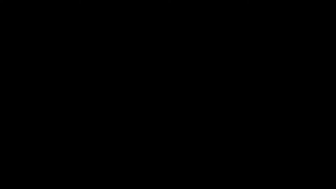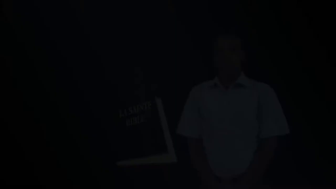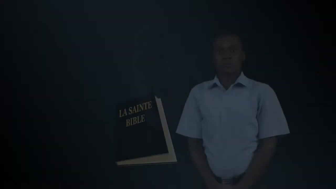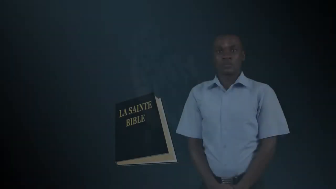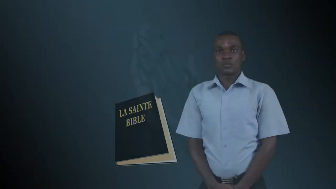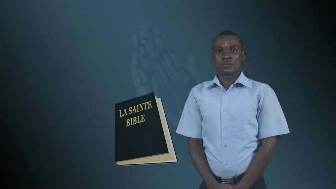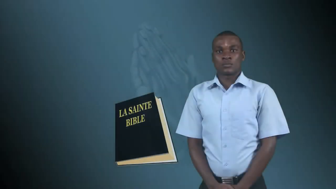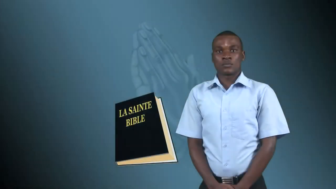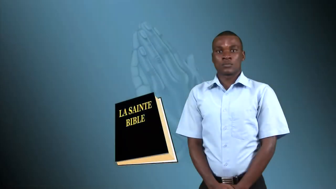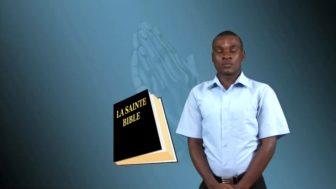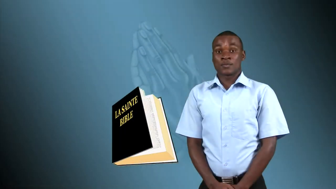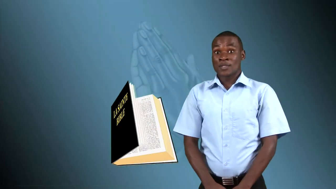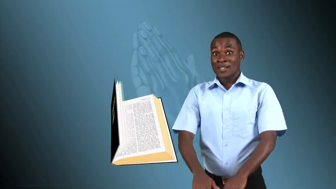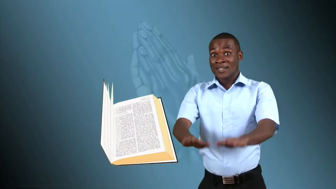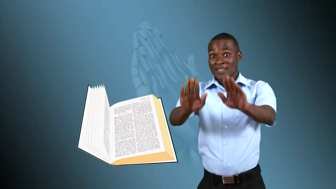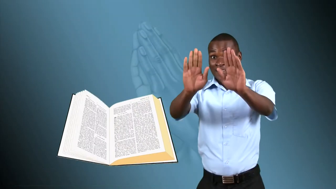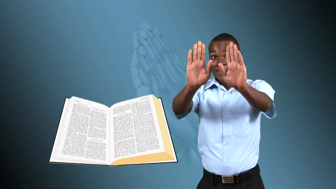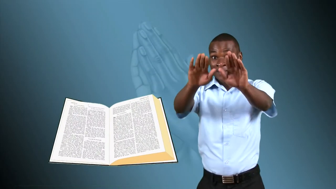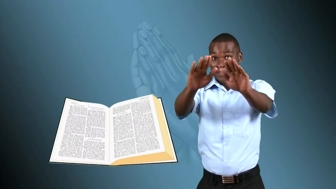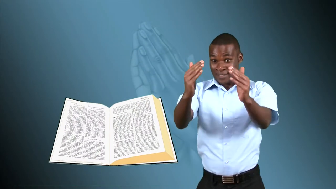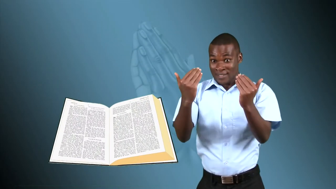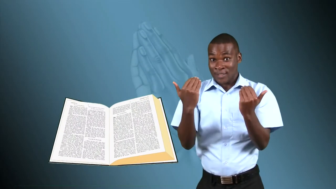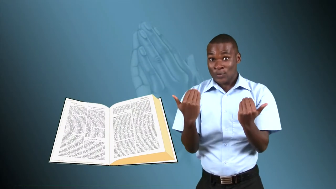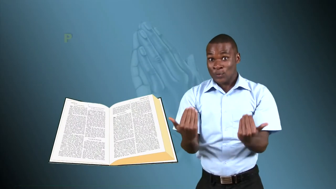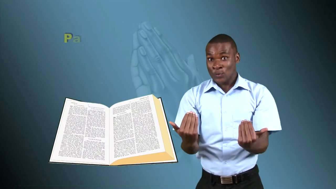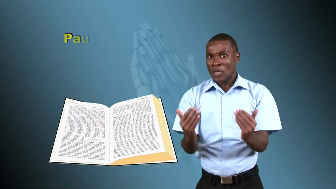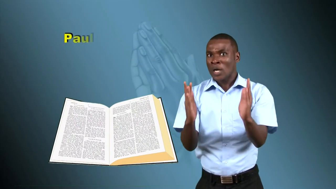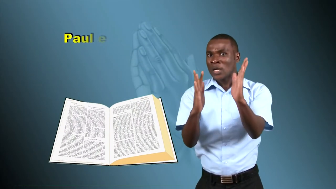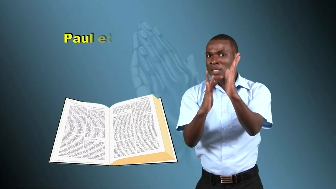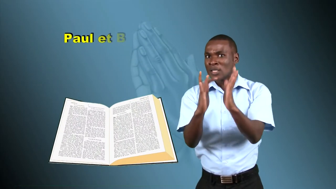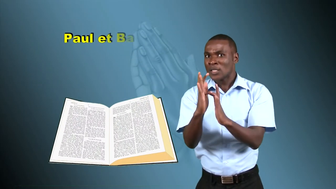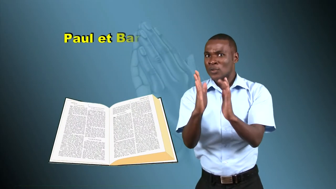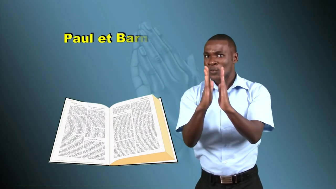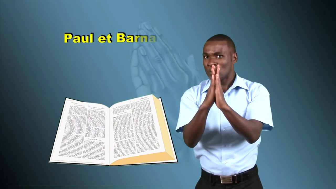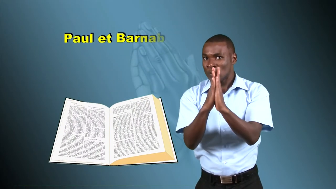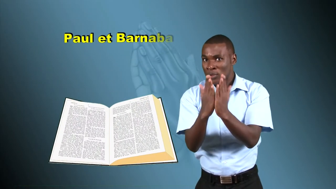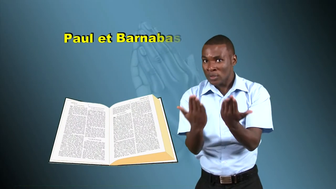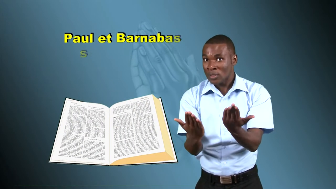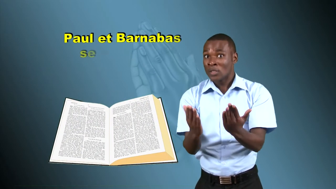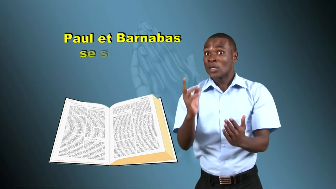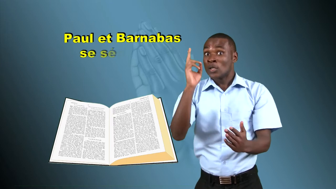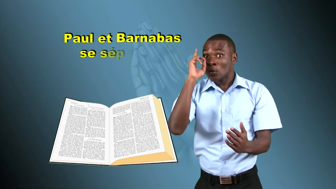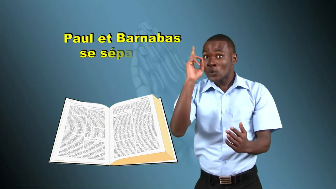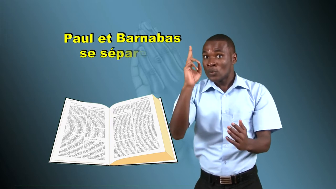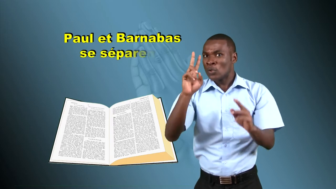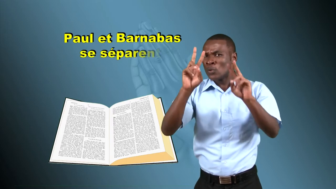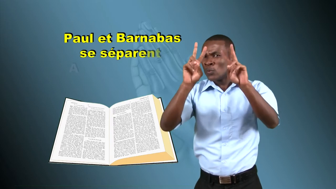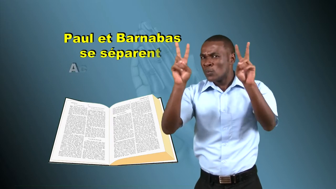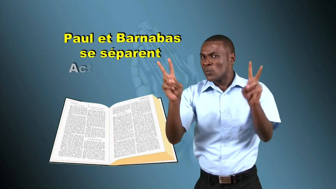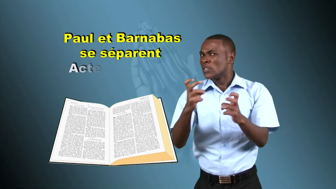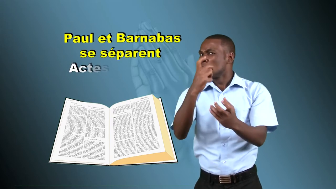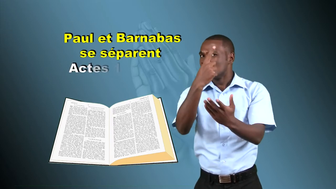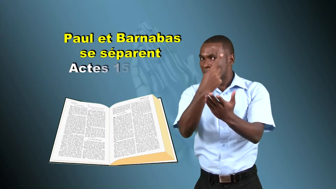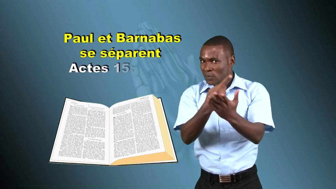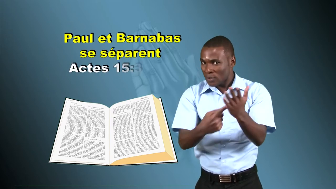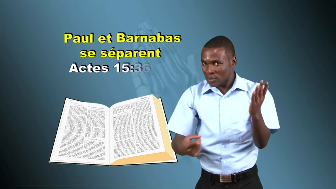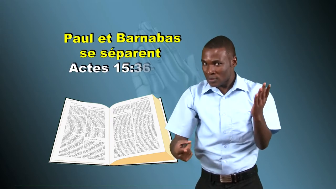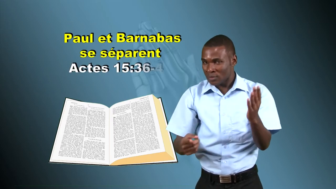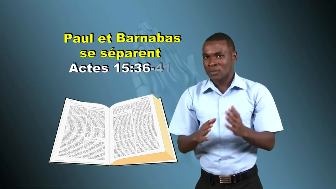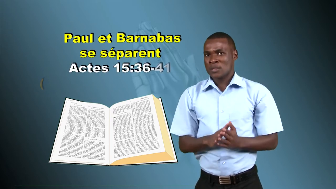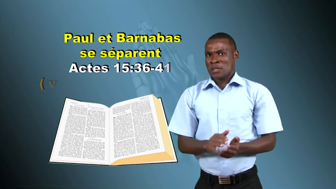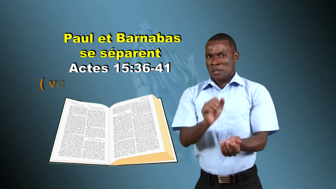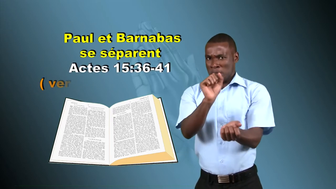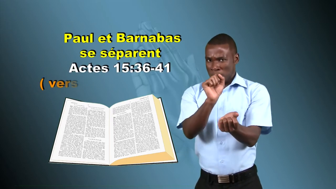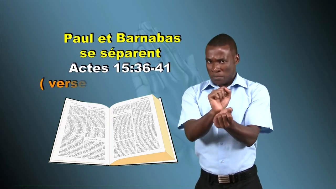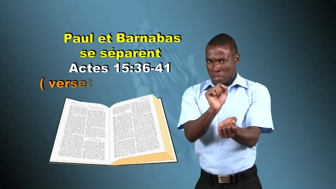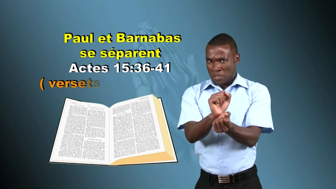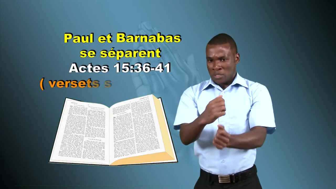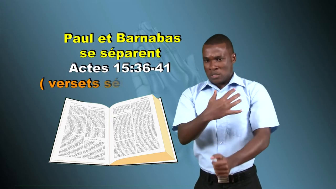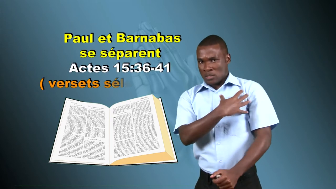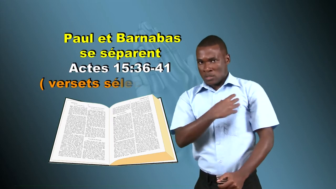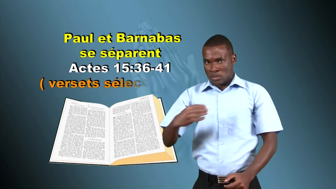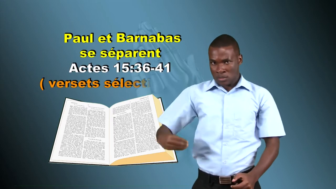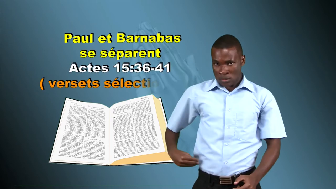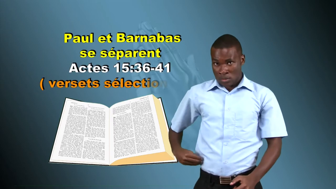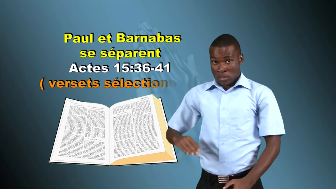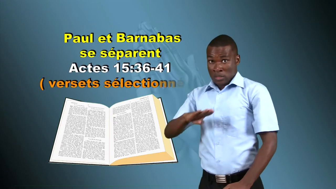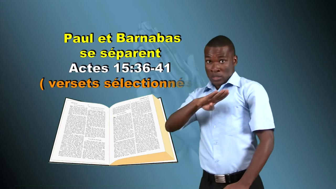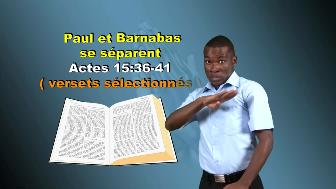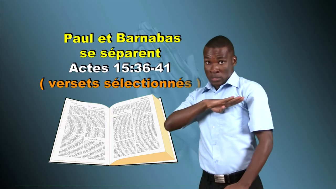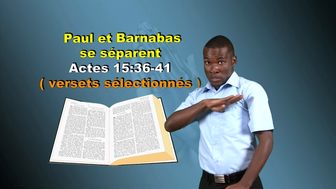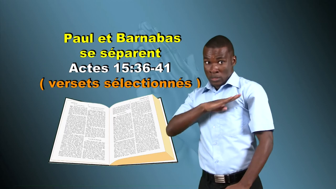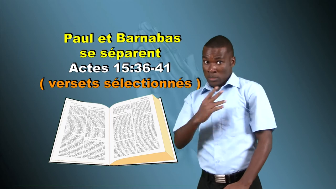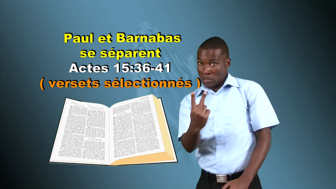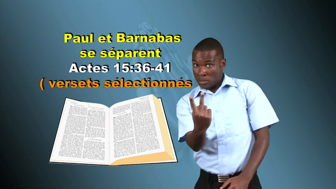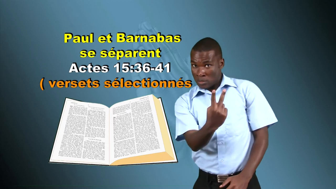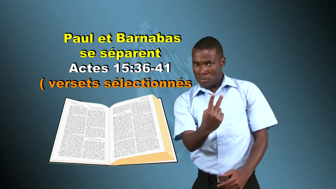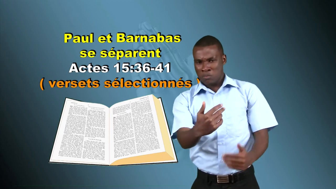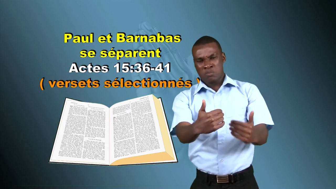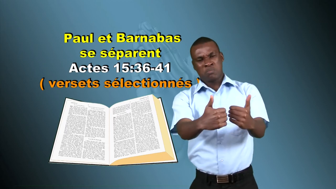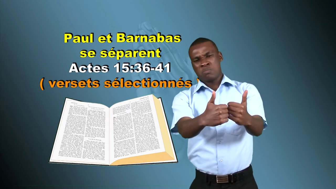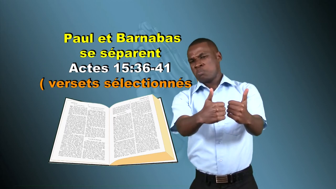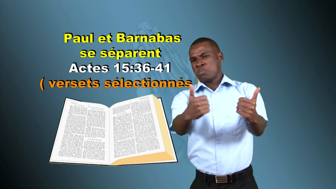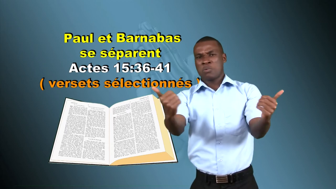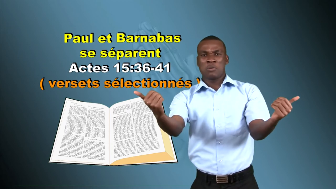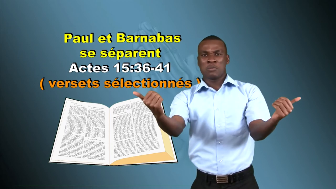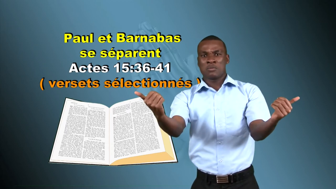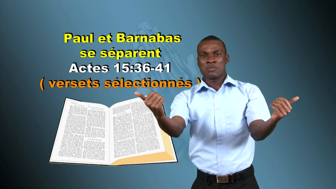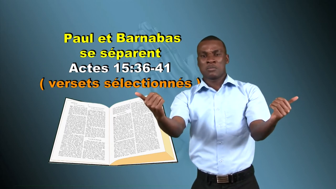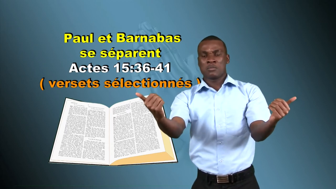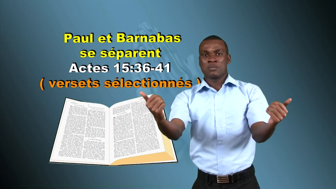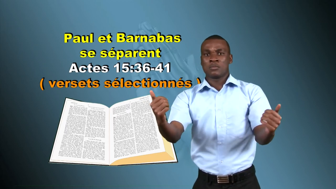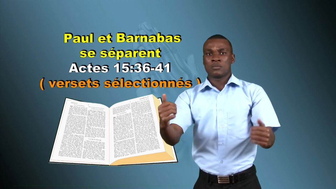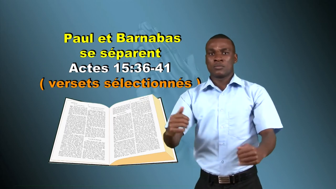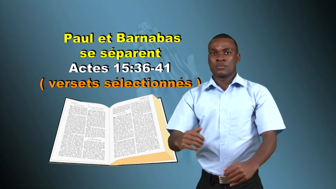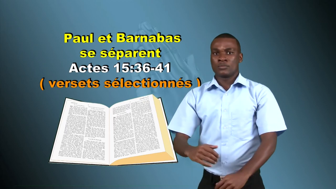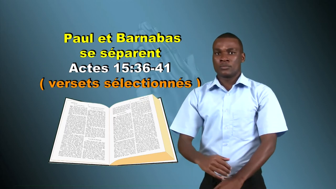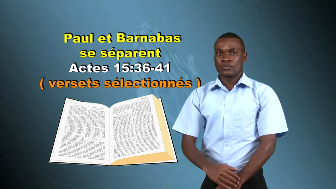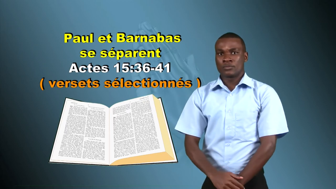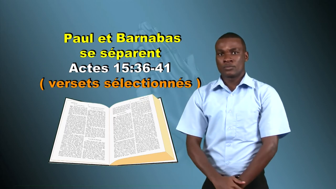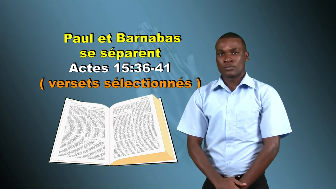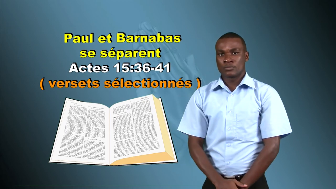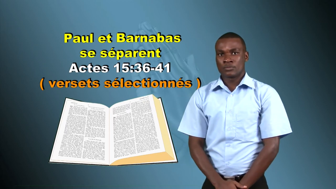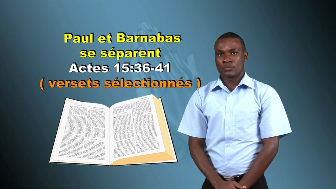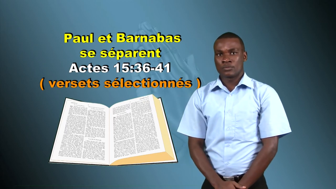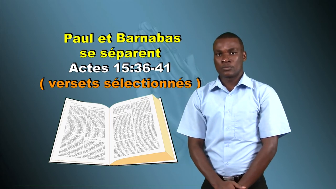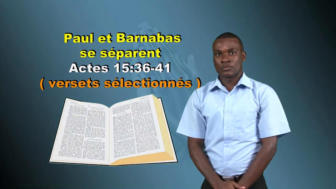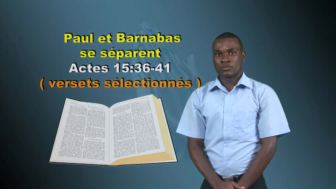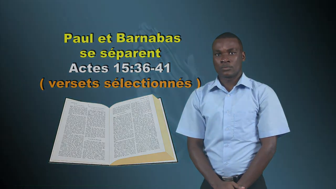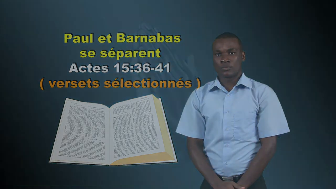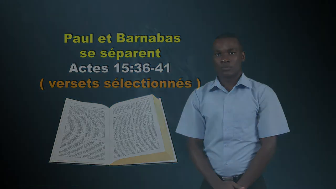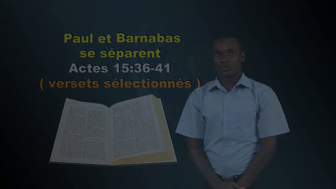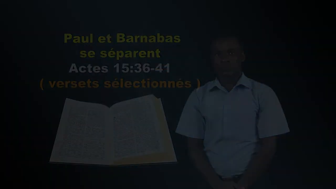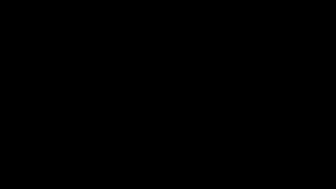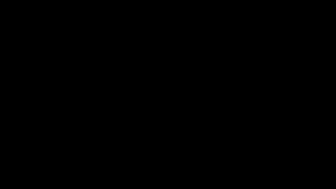Paul et Barnabas se séparent